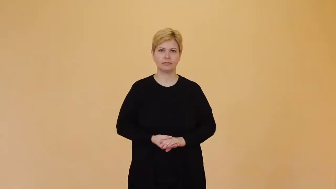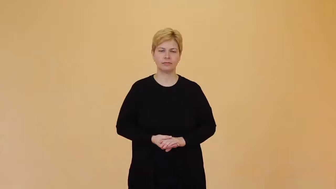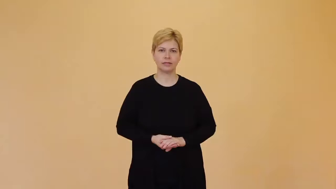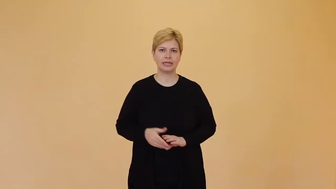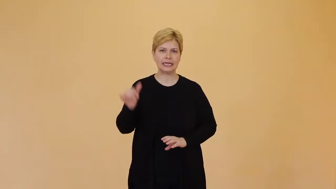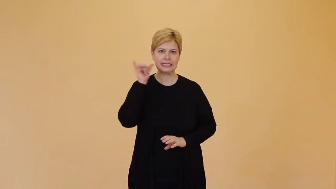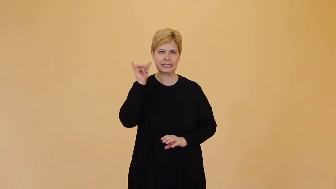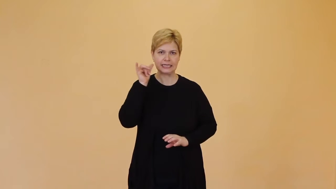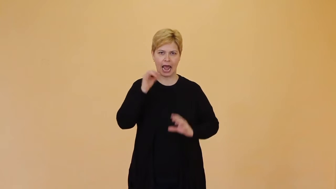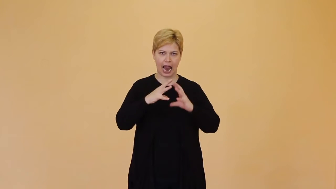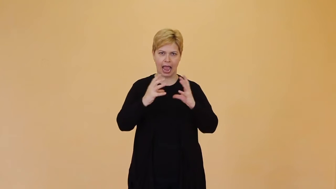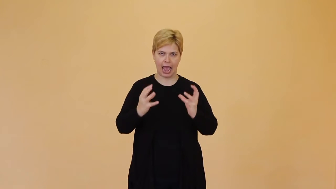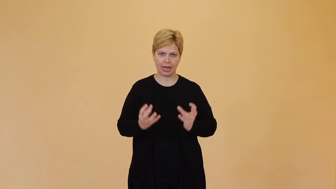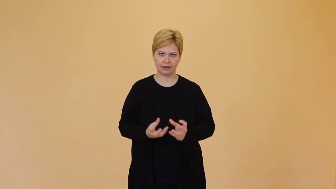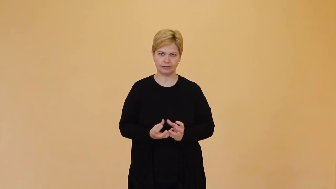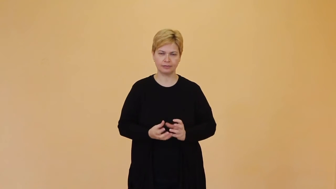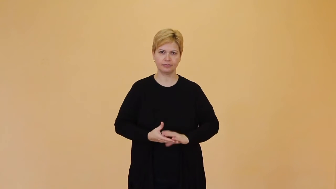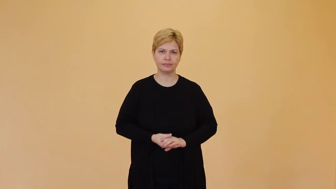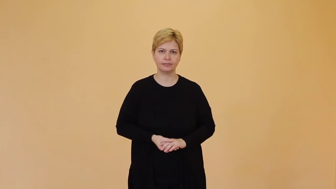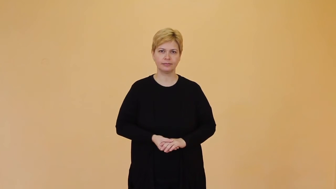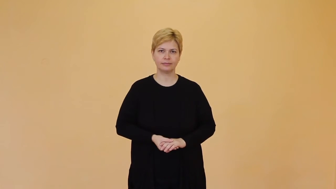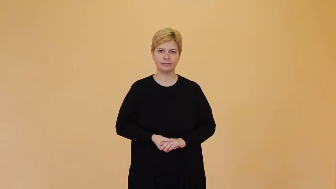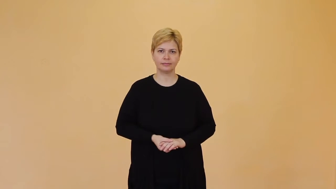zeler